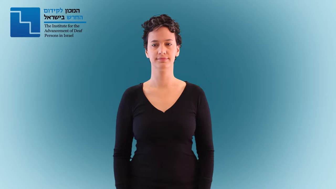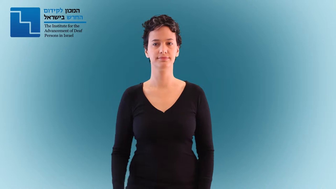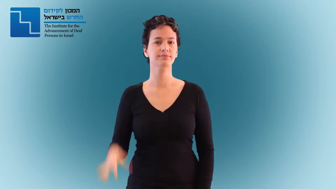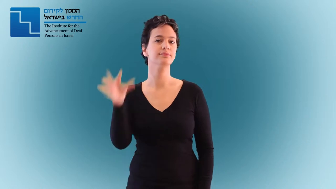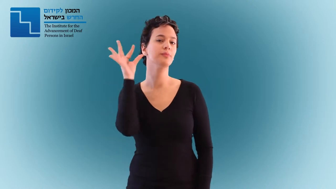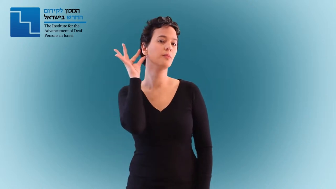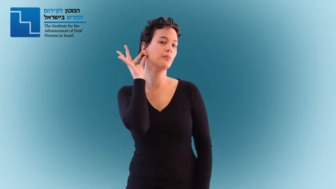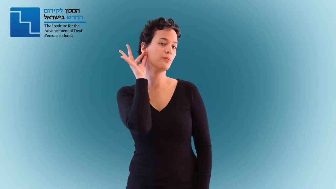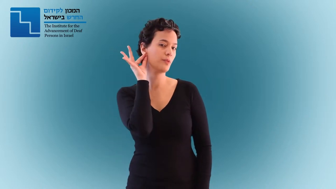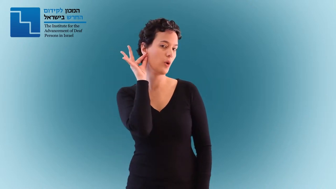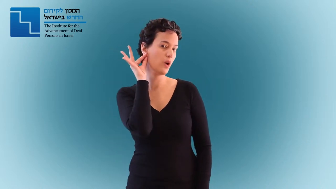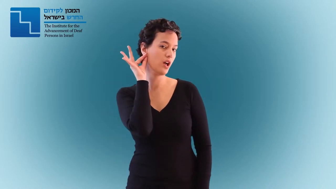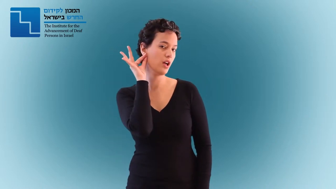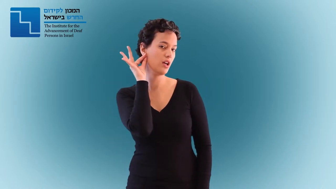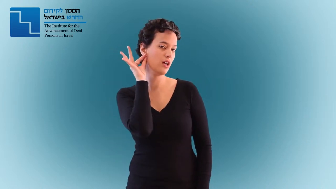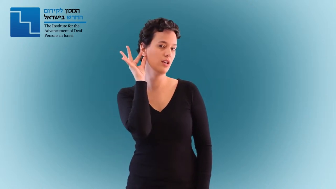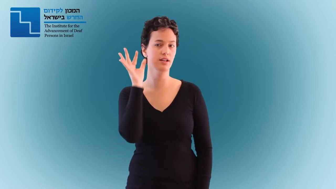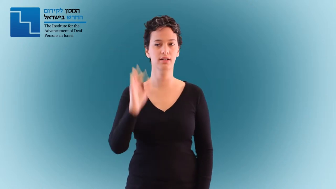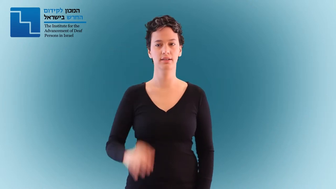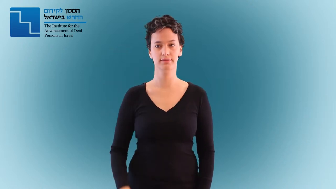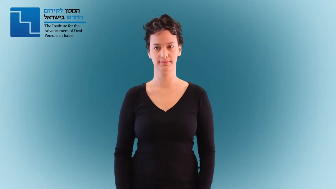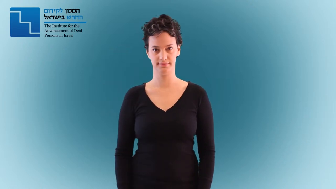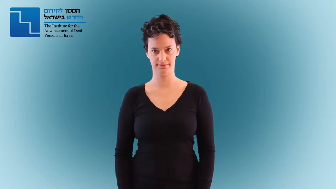בחורה